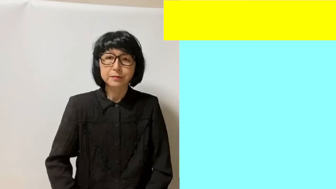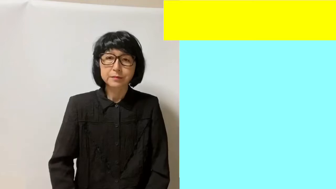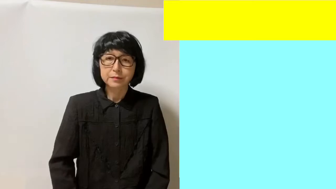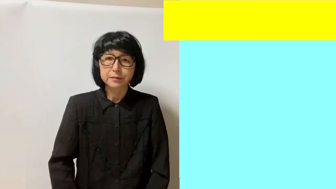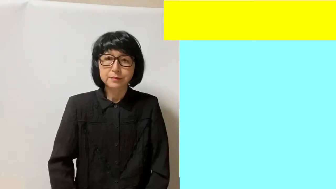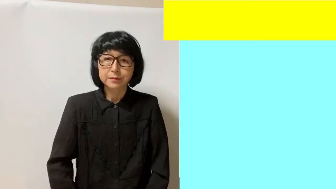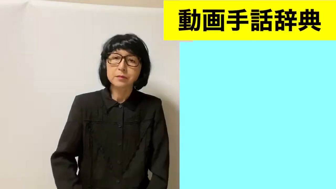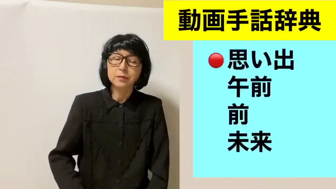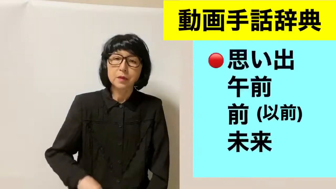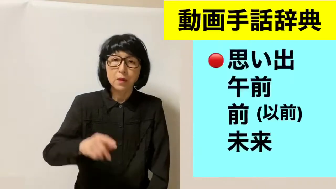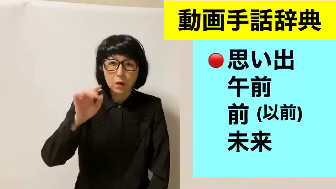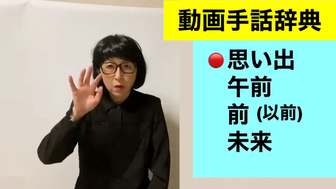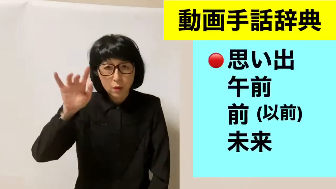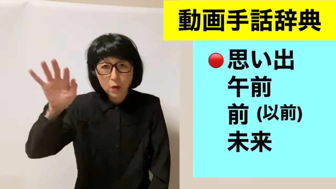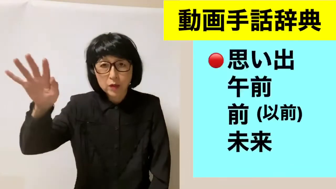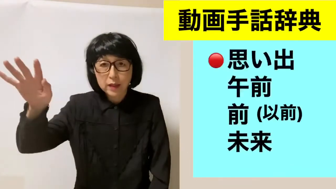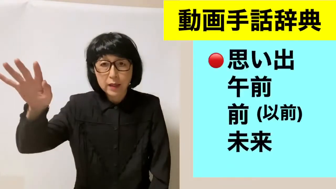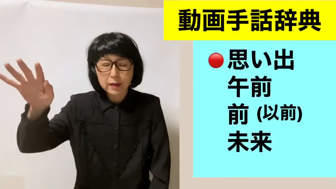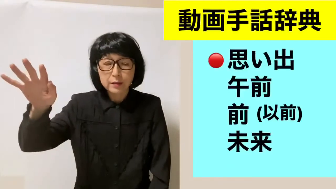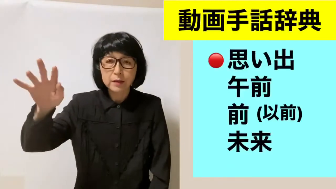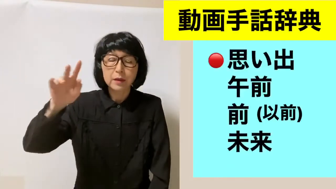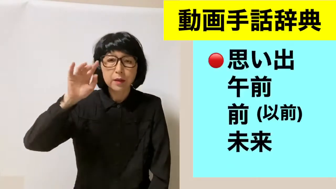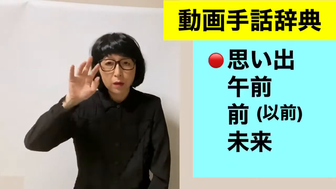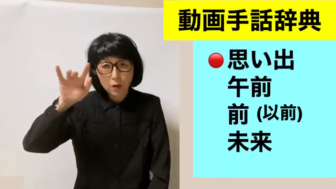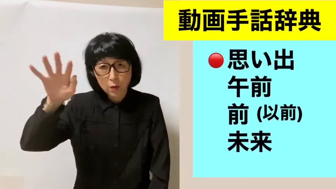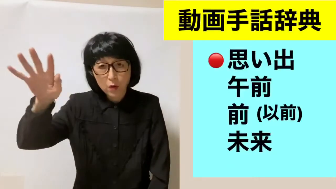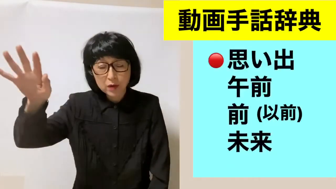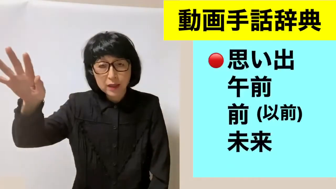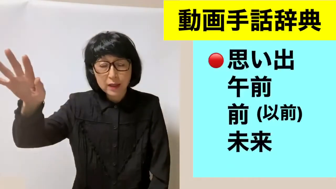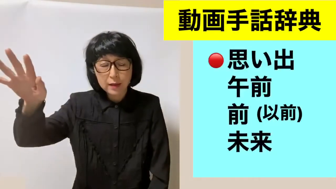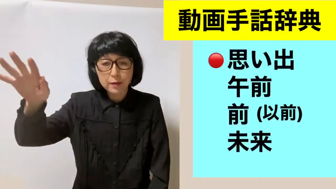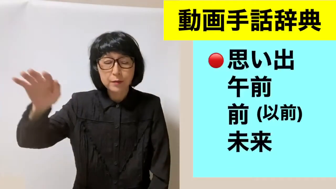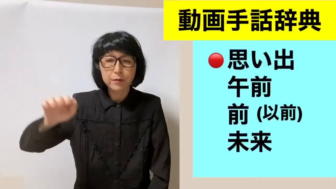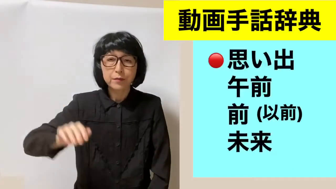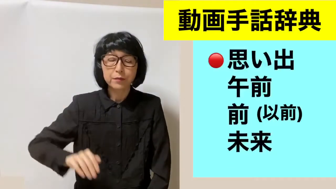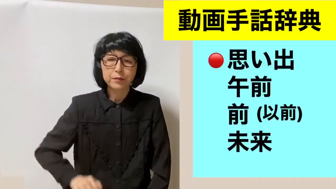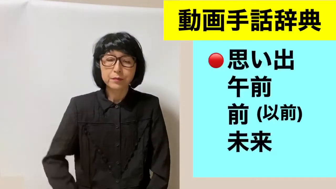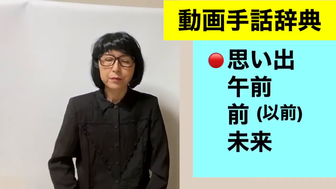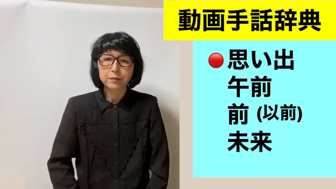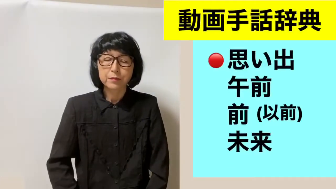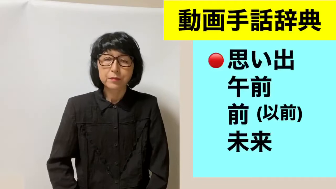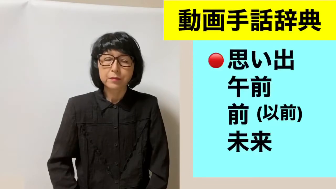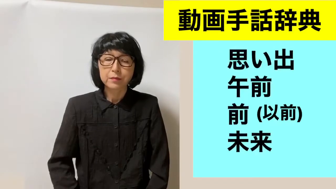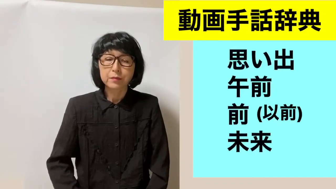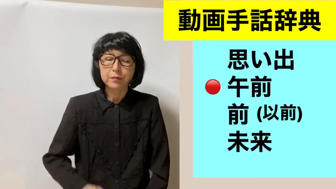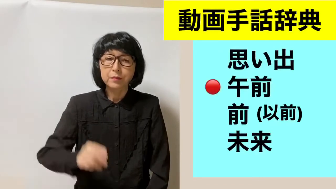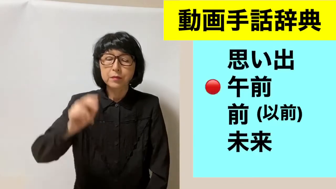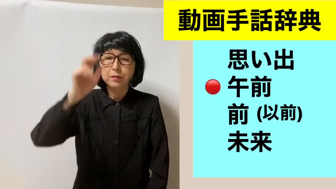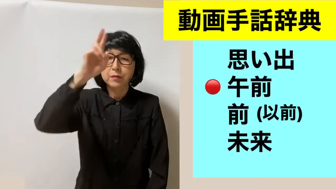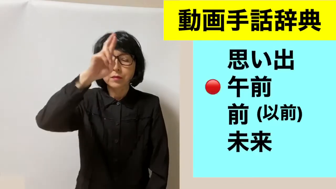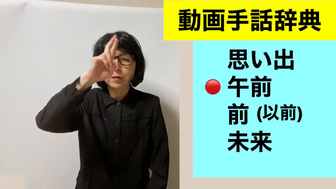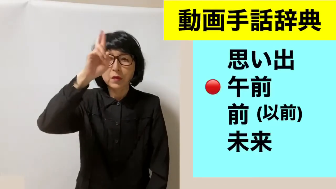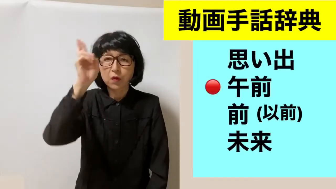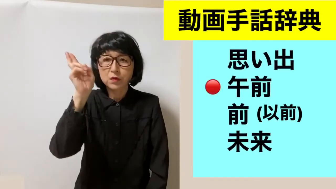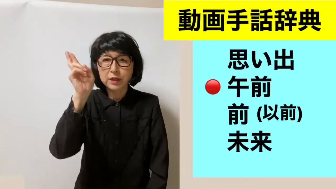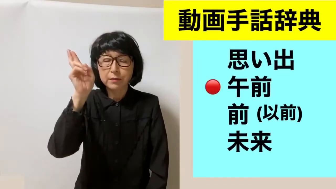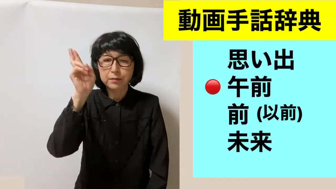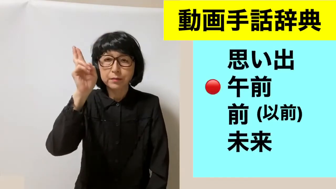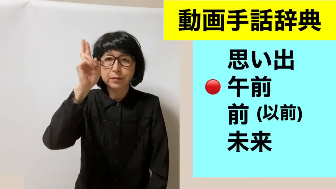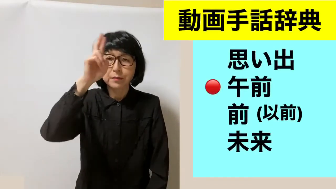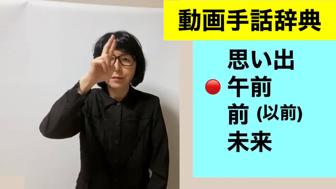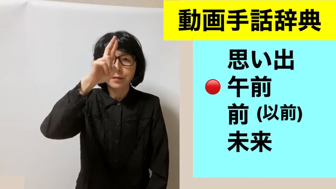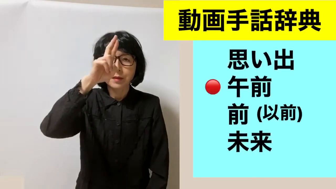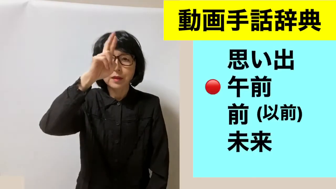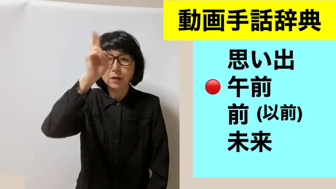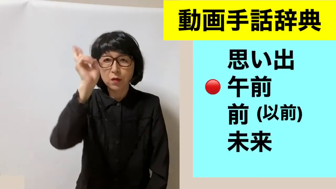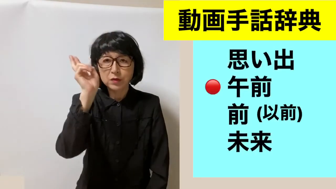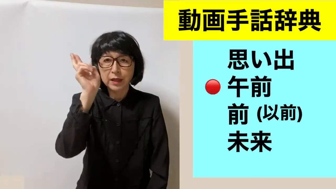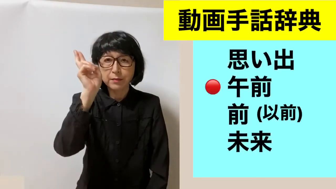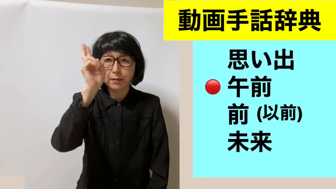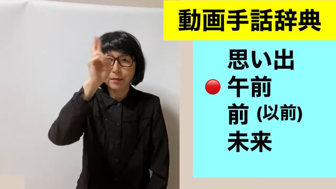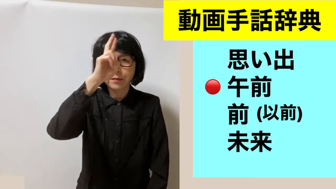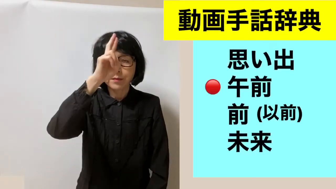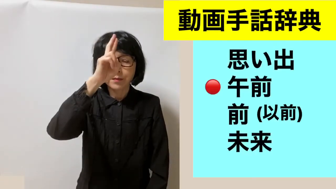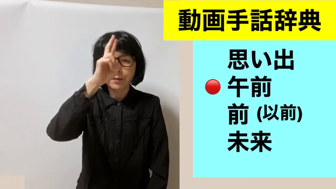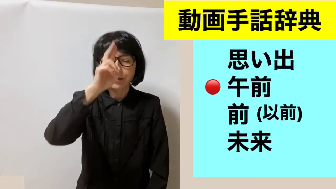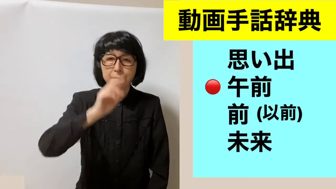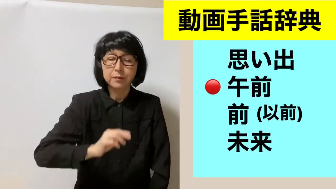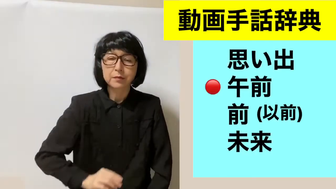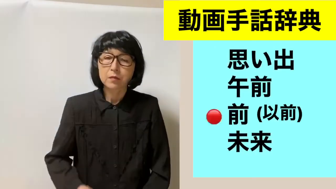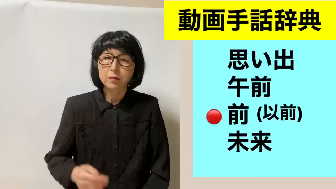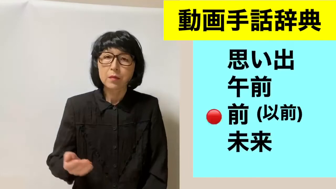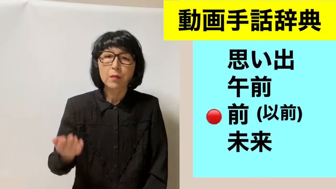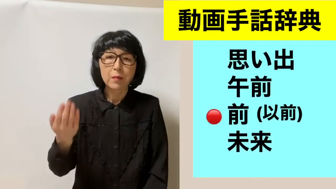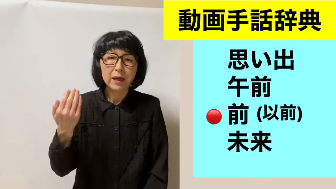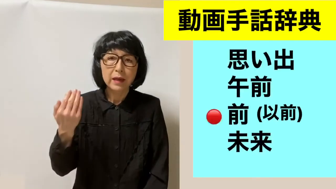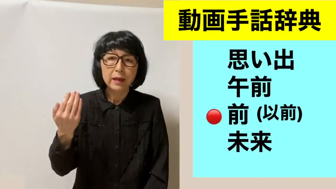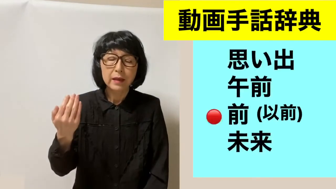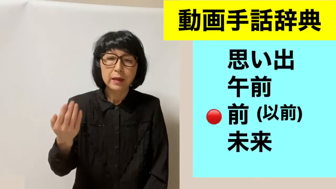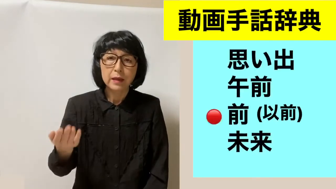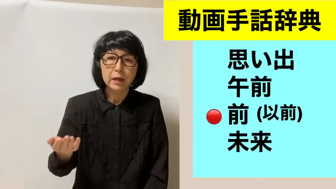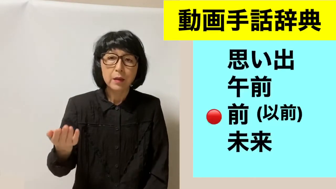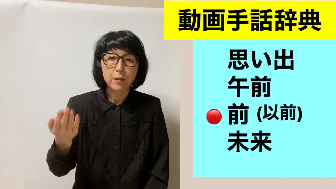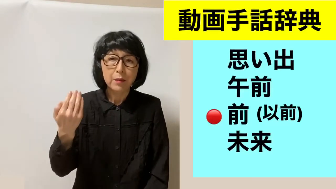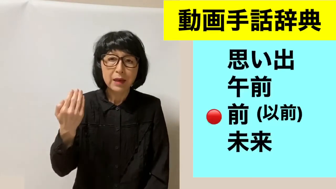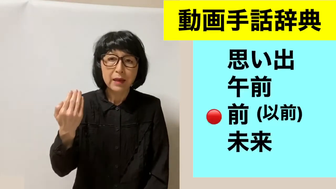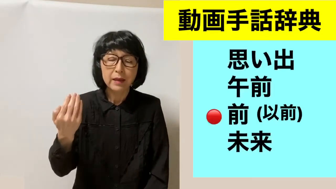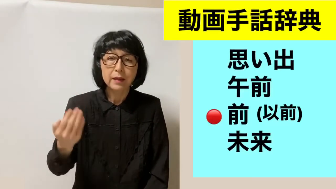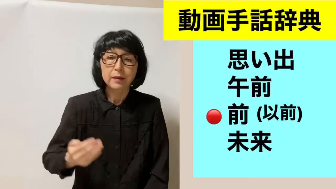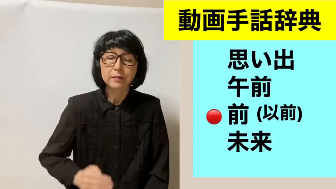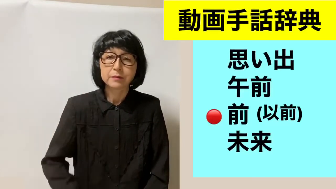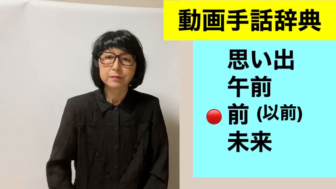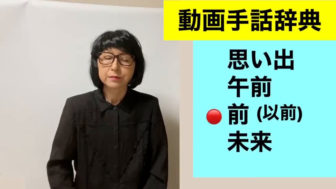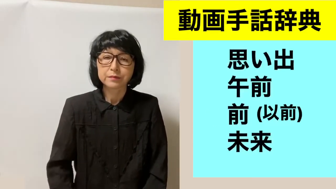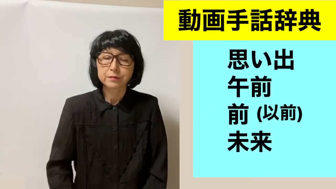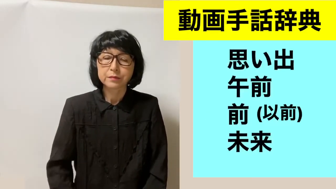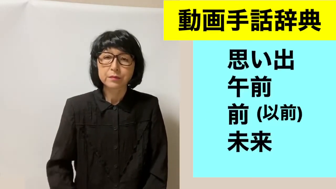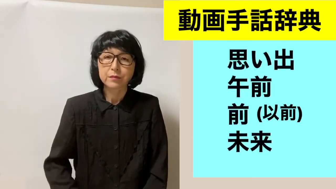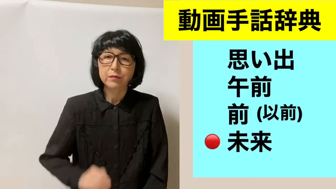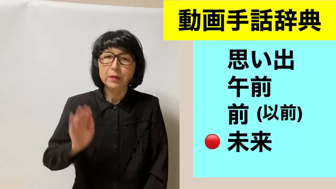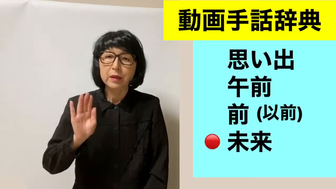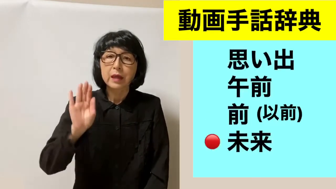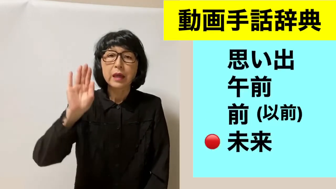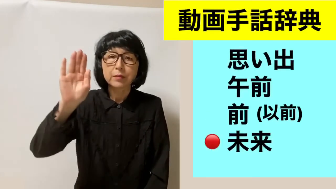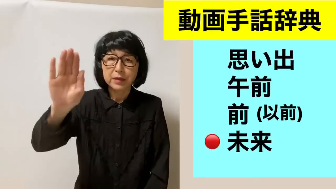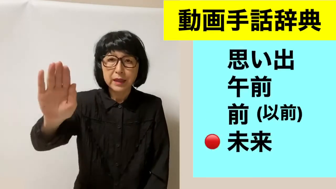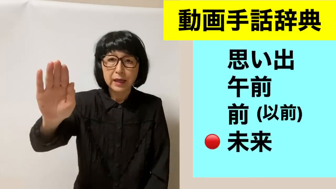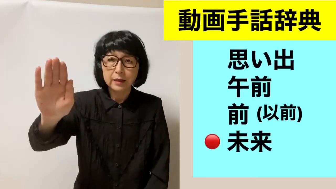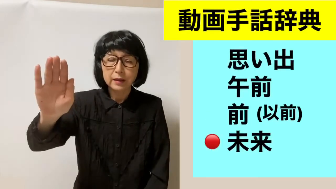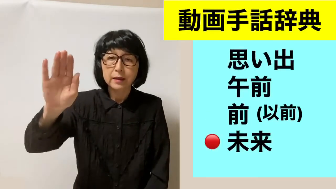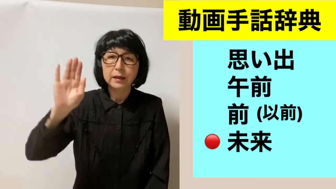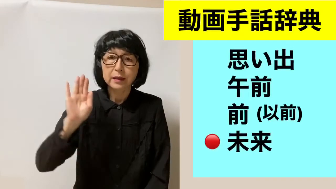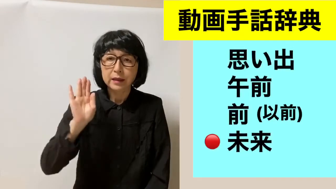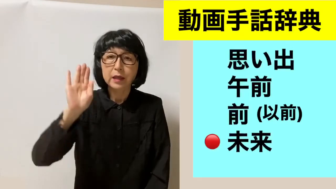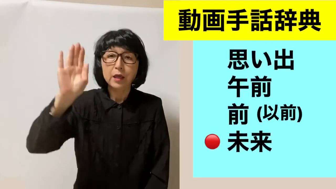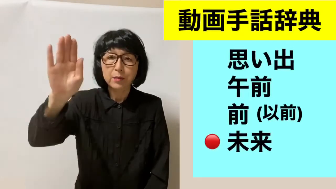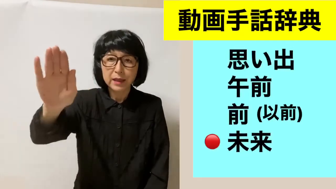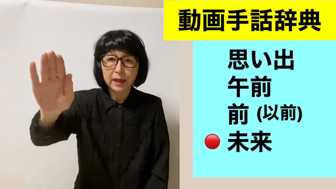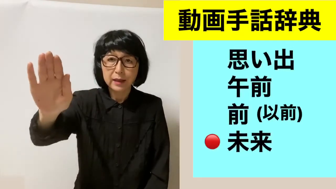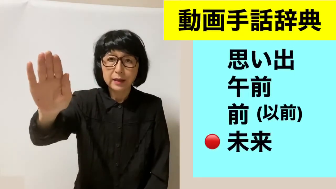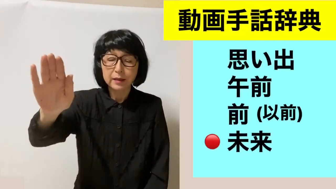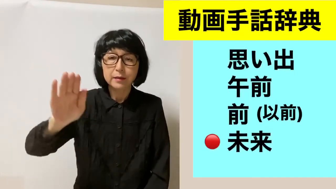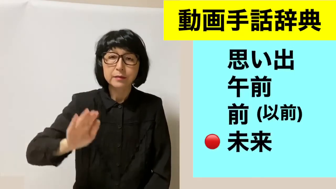思い出/午前/前/未来